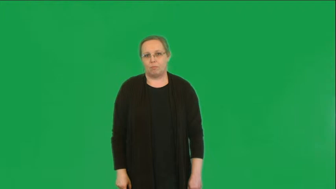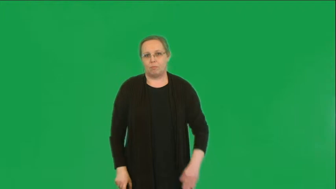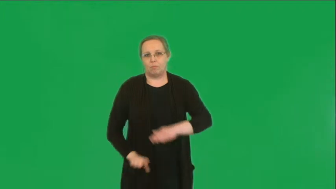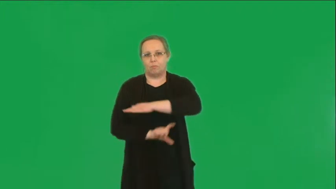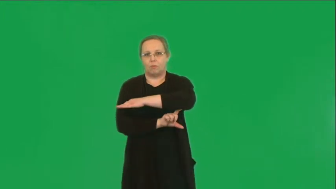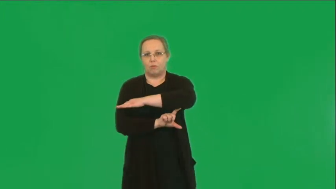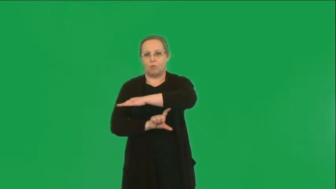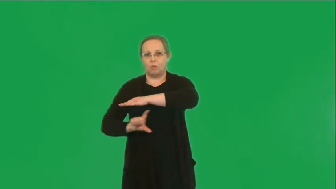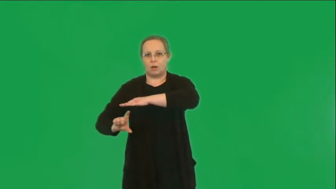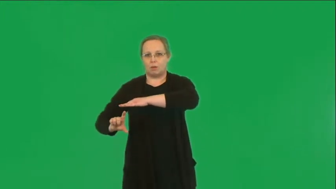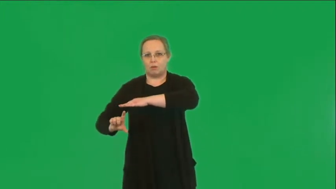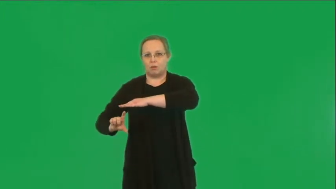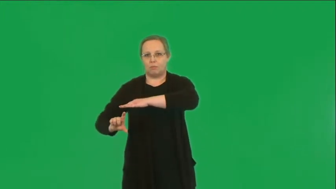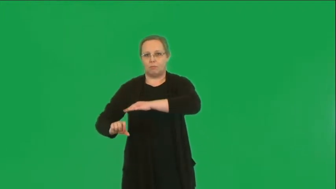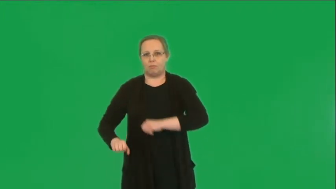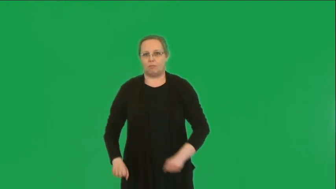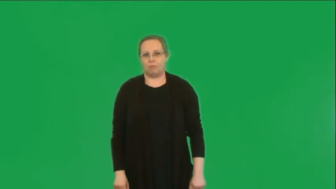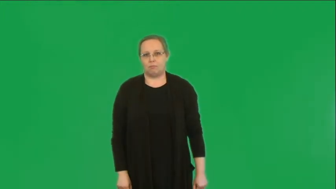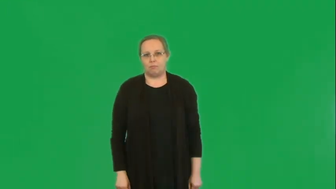fundament